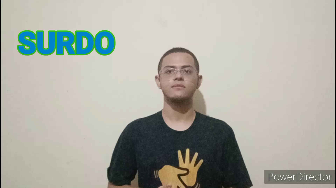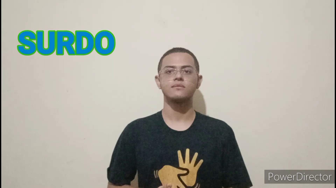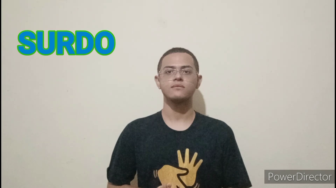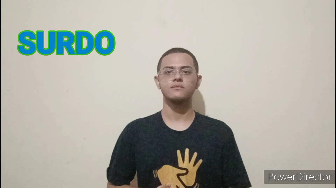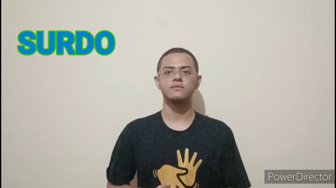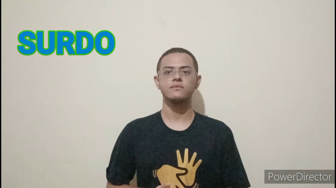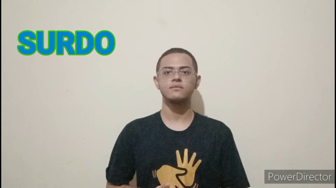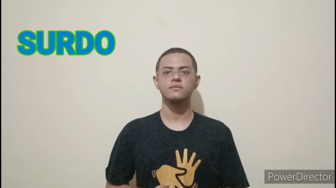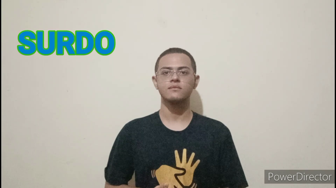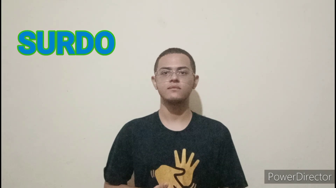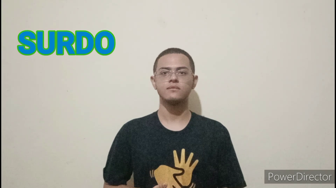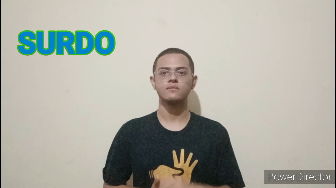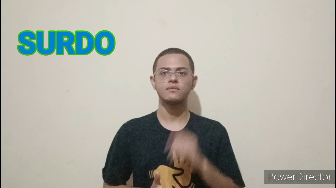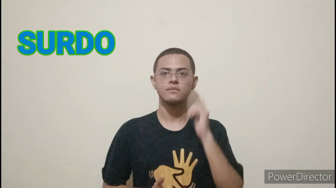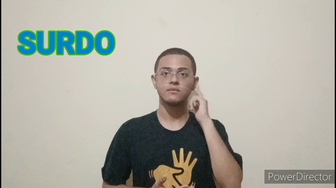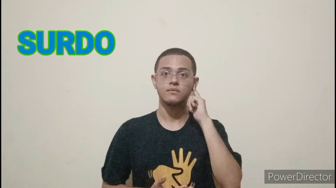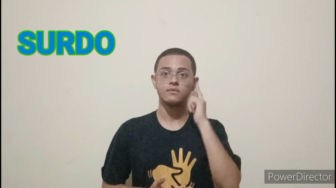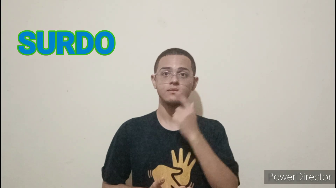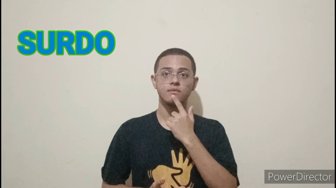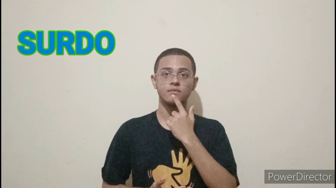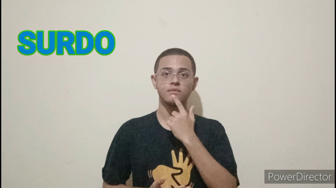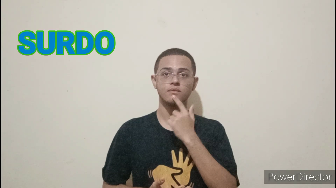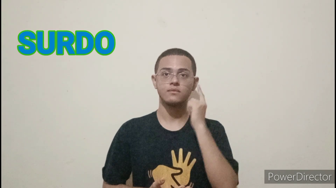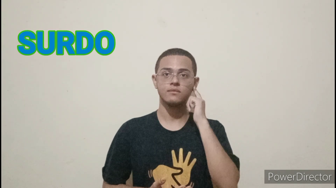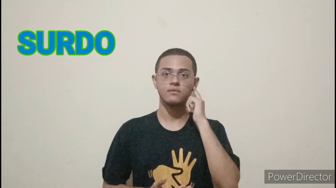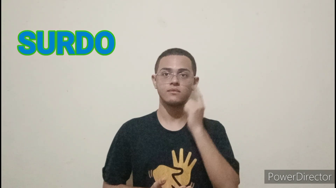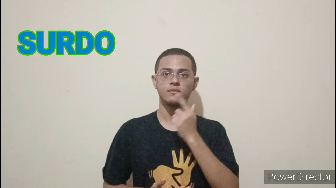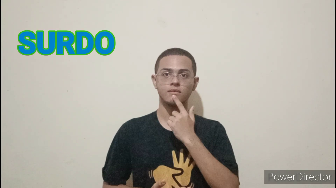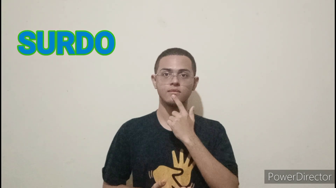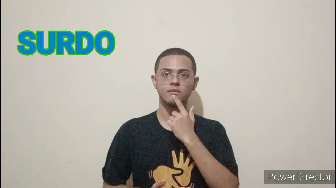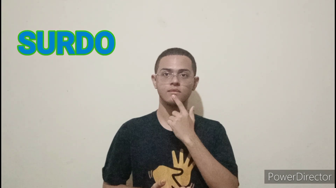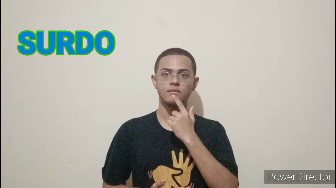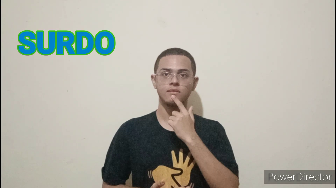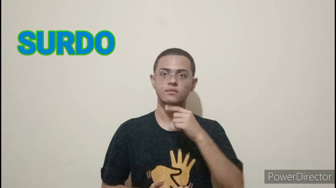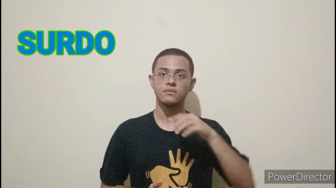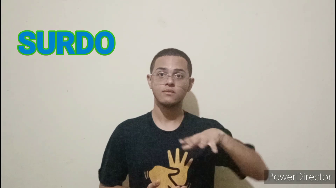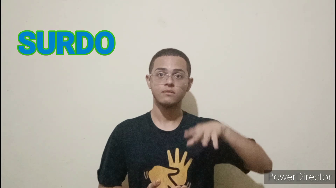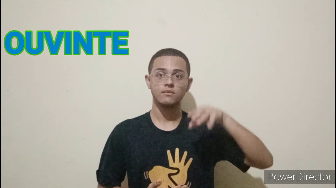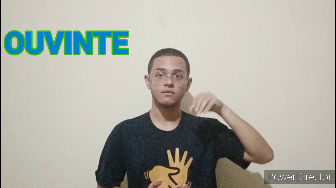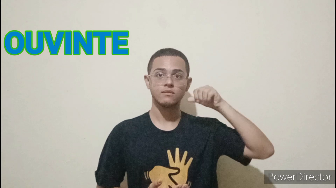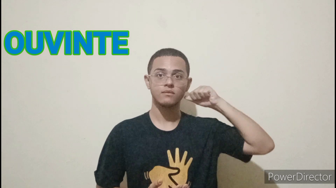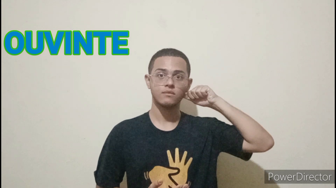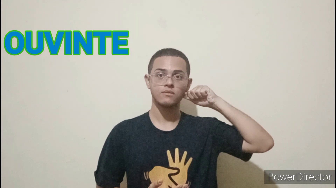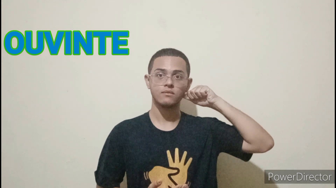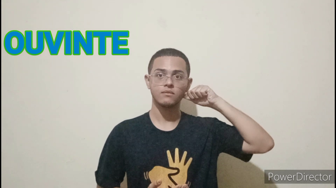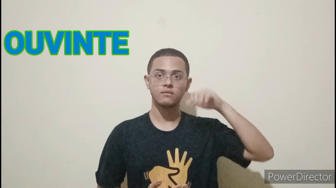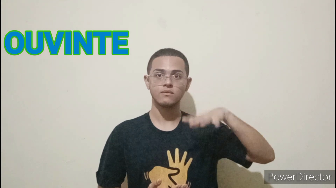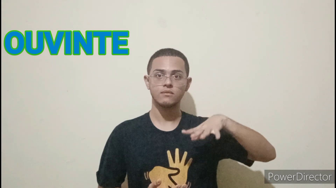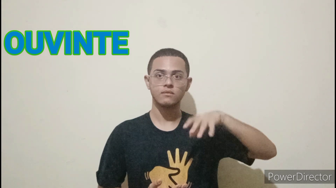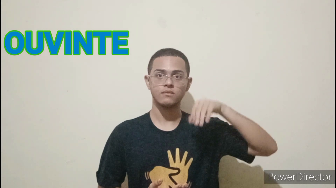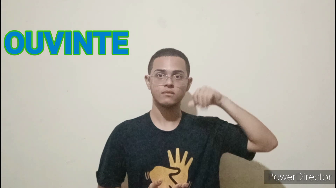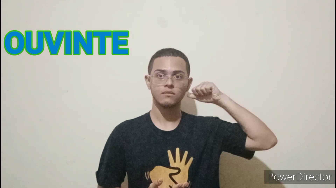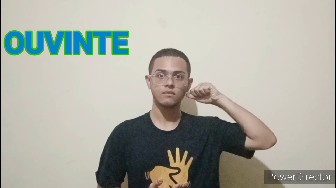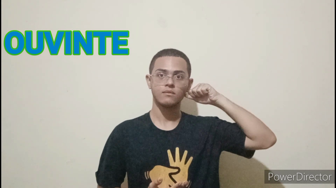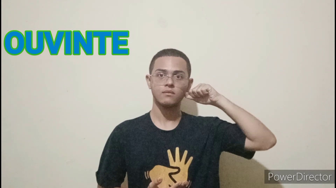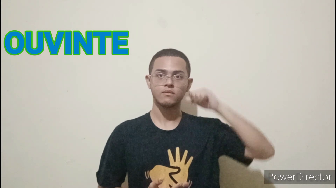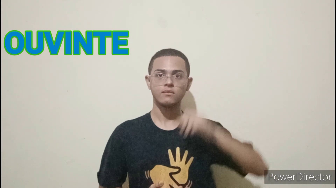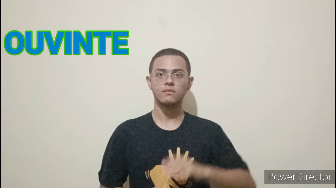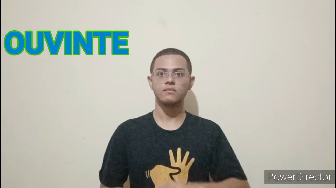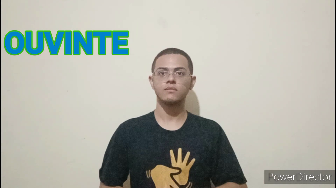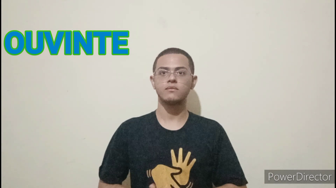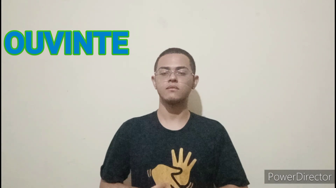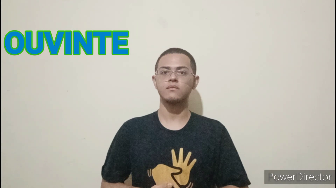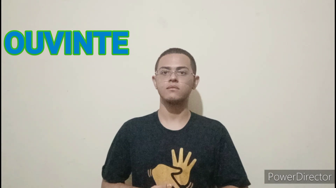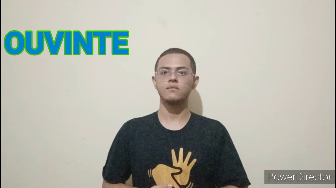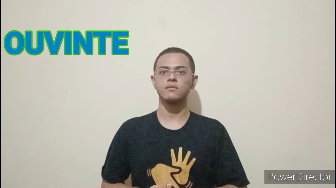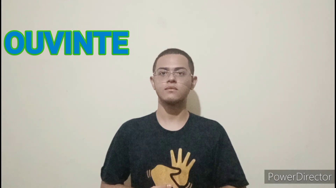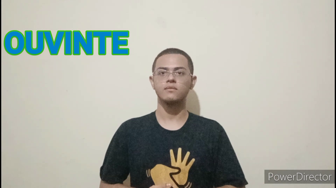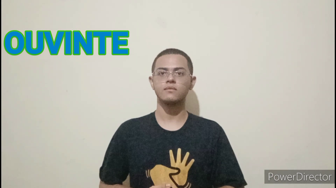SURDO E OUVINTE